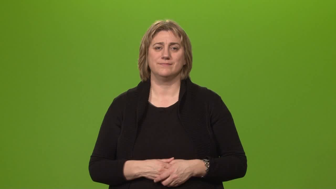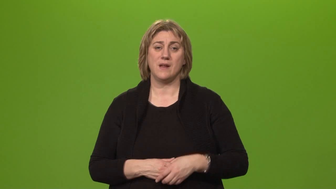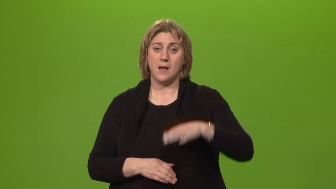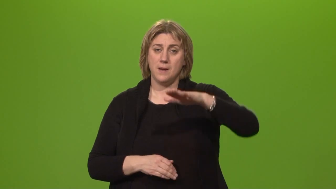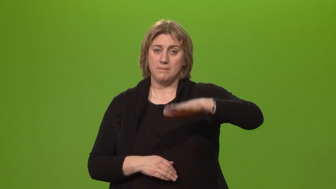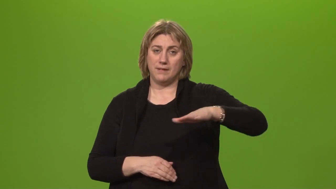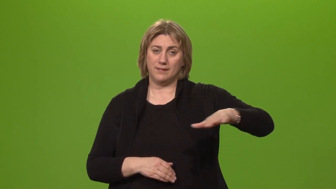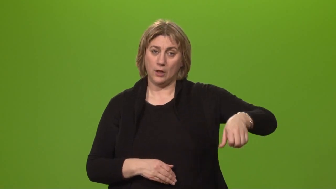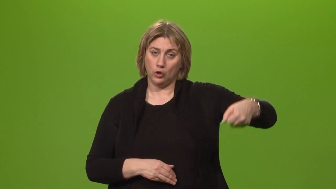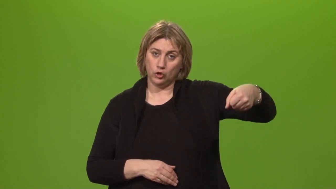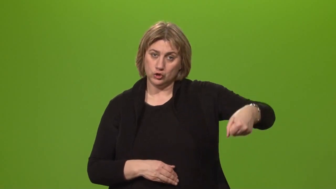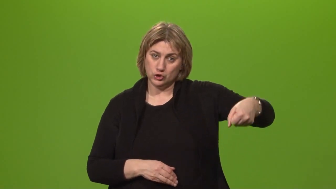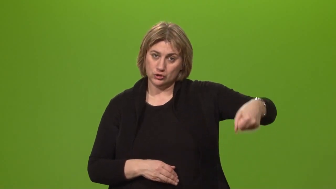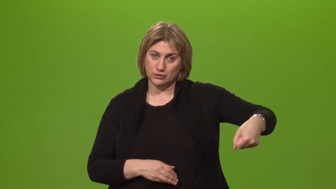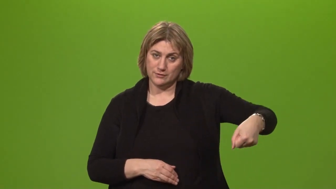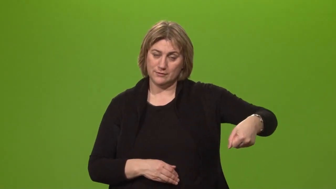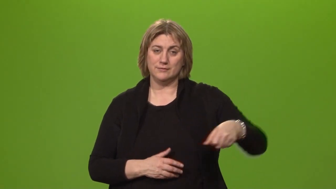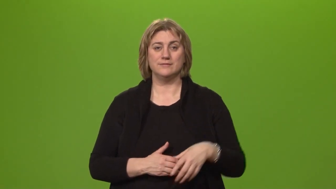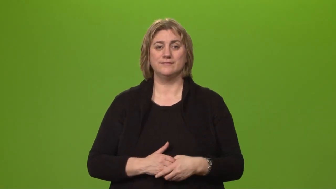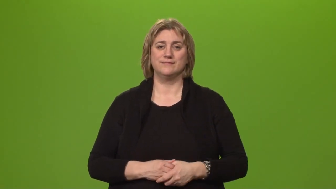Barnataska